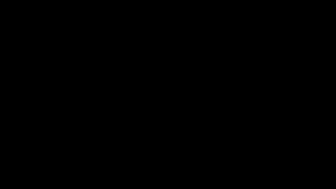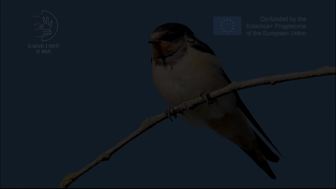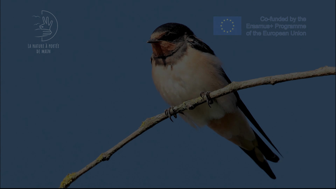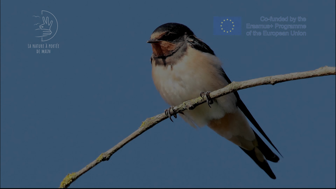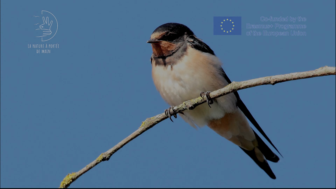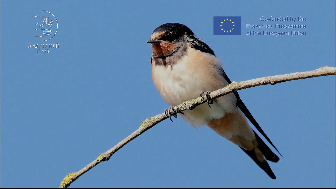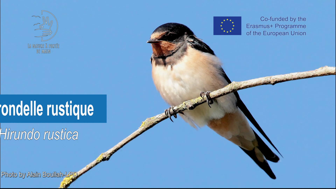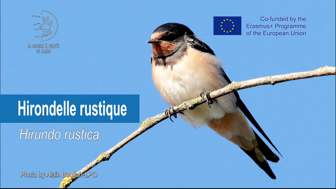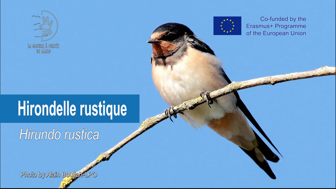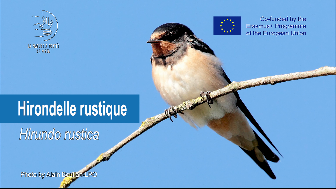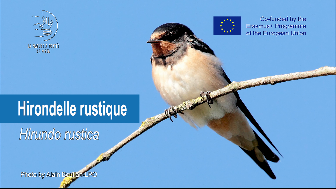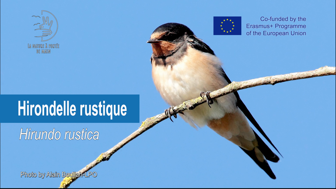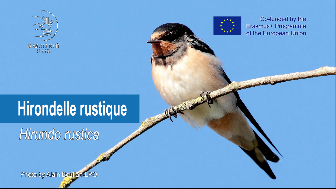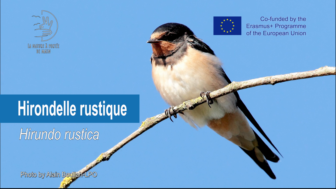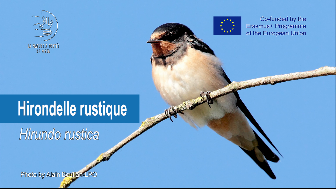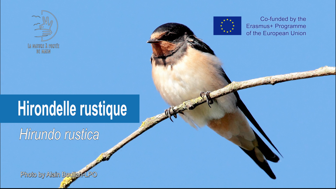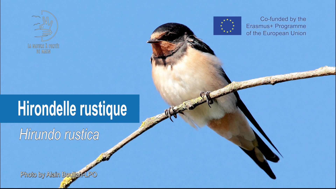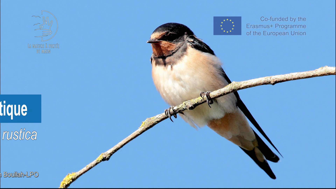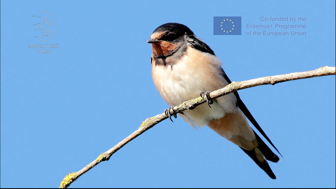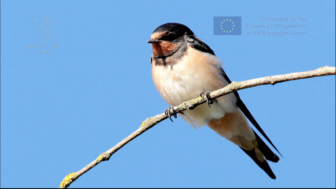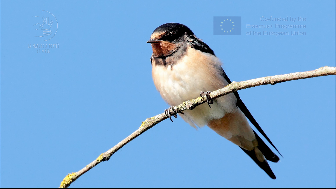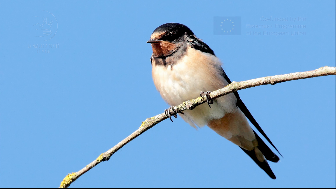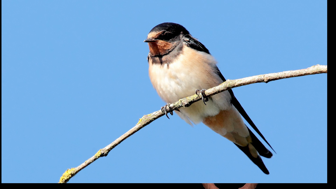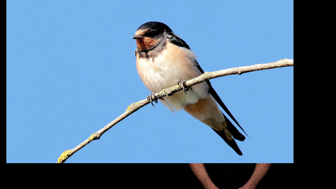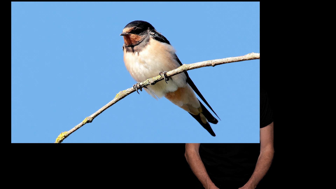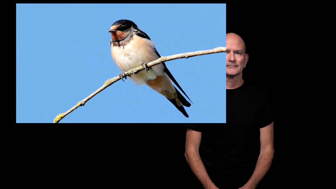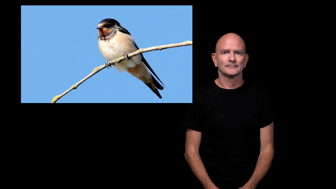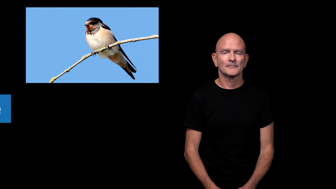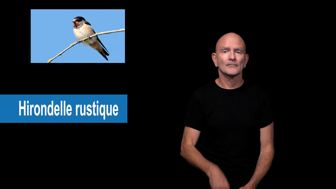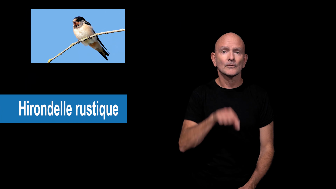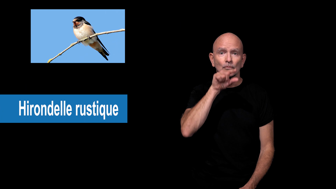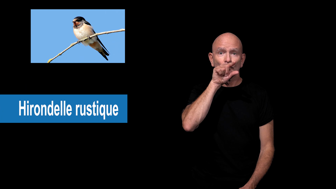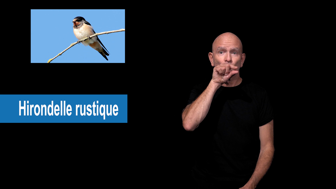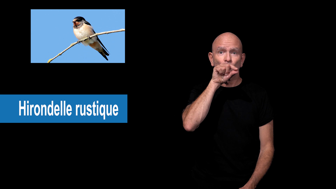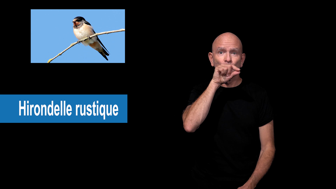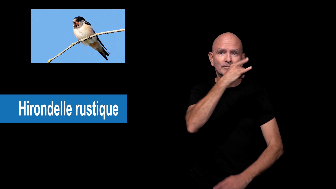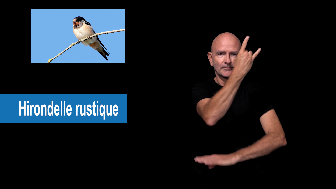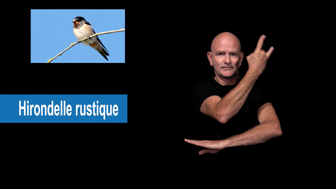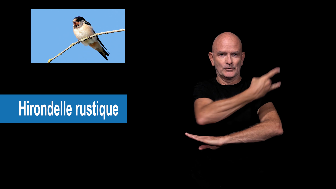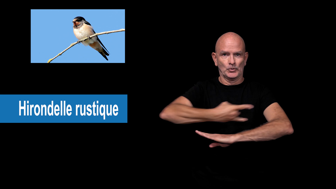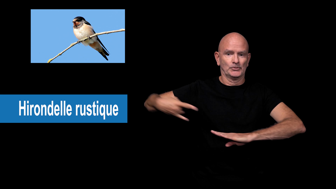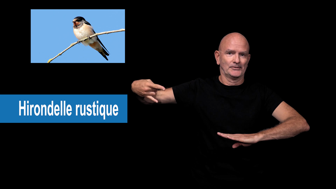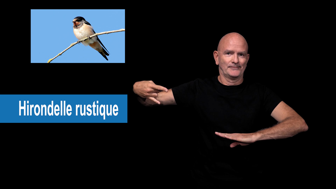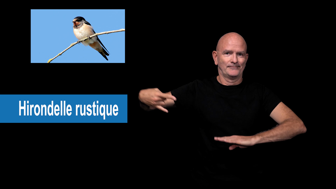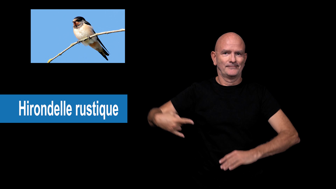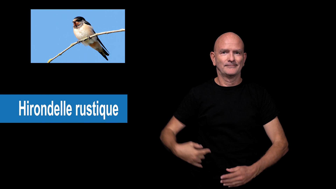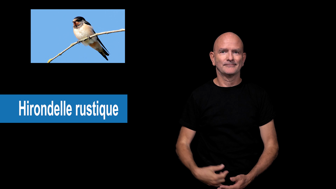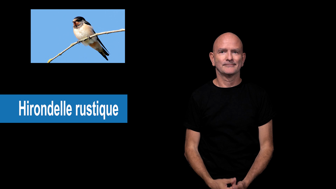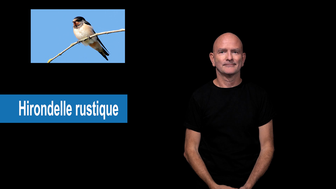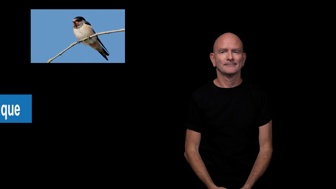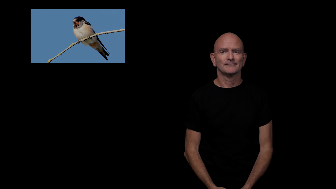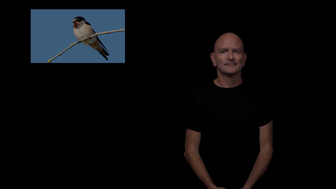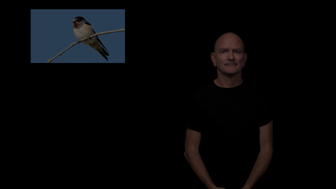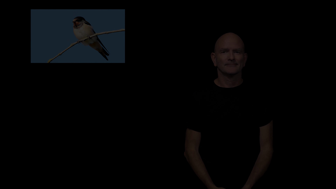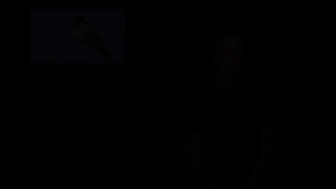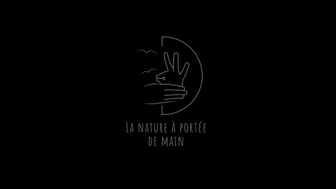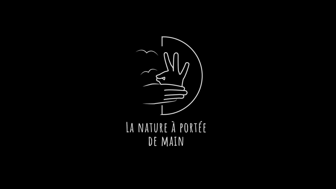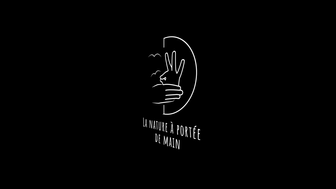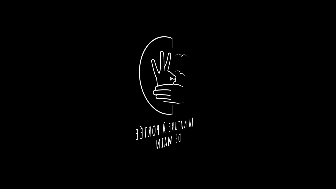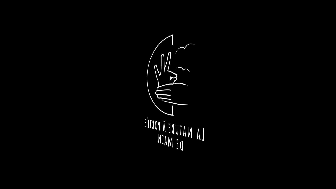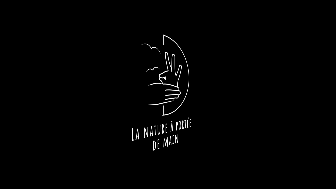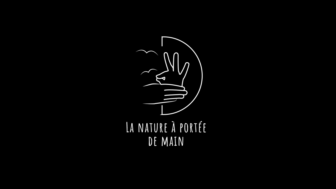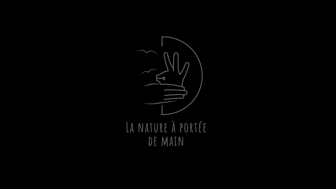Hirondelle rustique